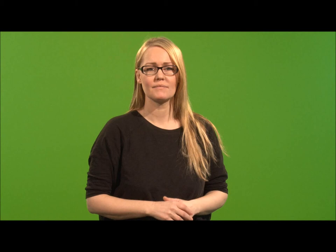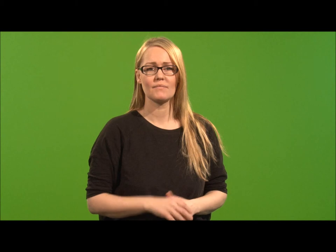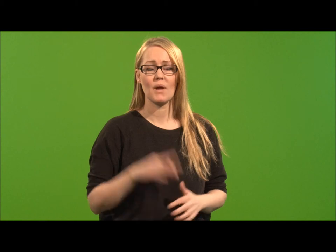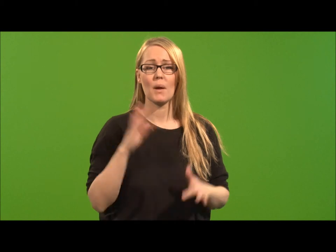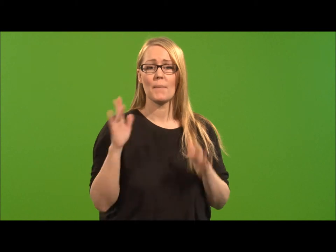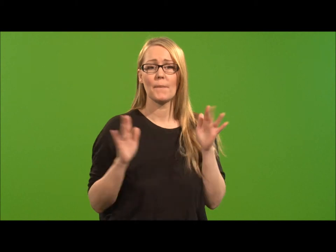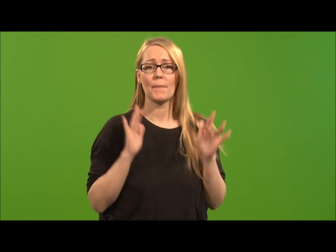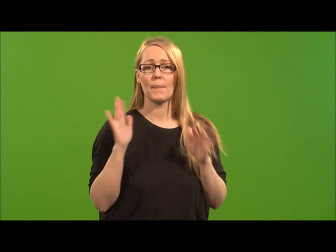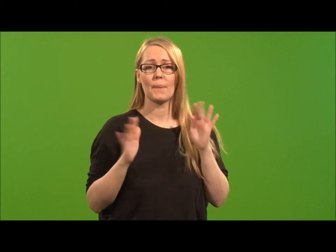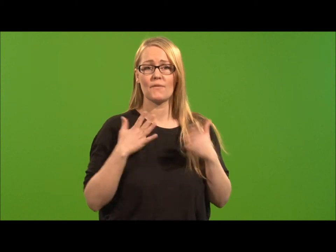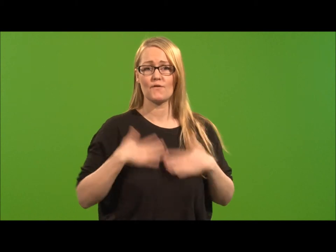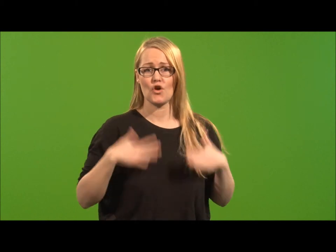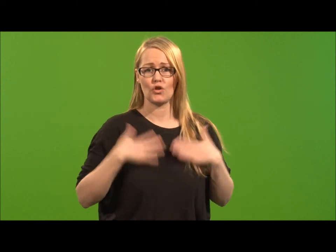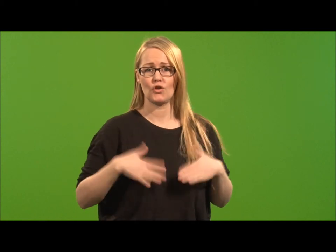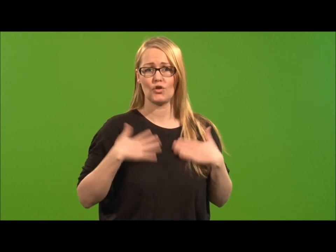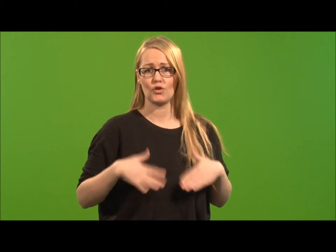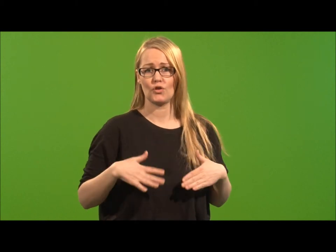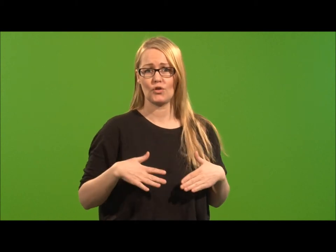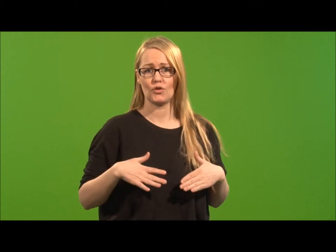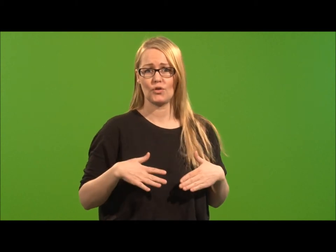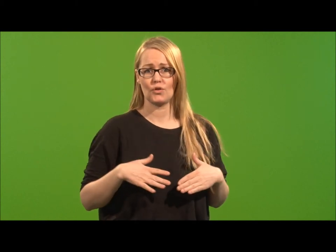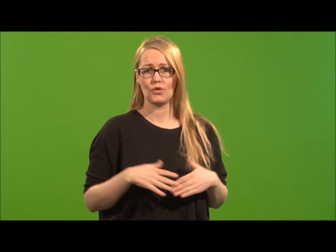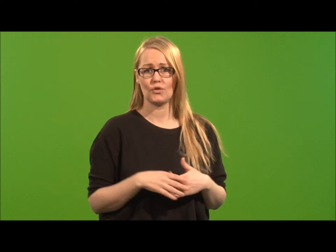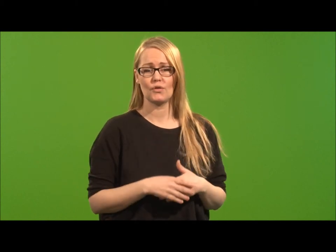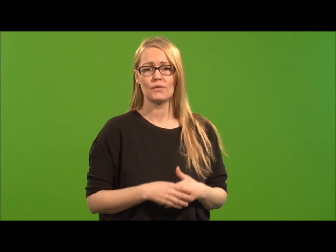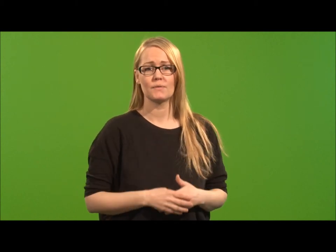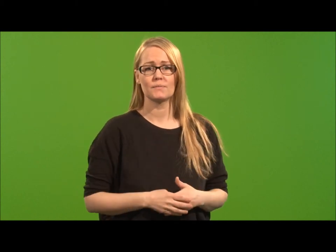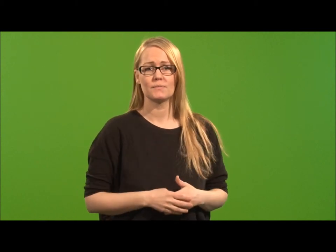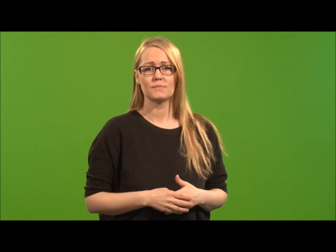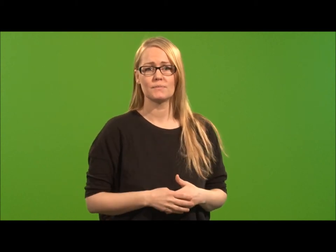Ungbarnaföt